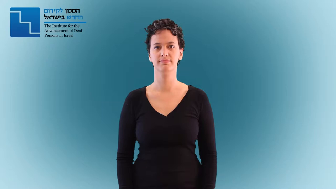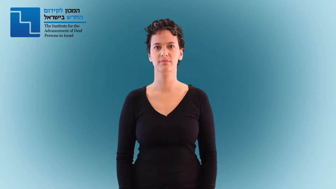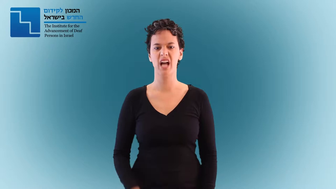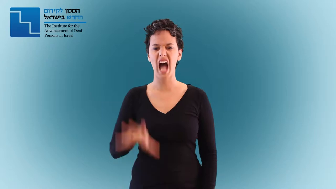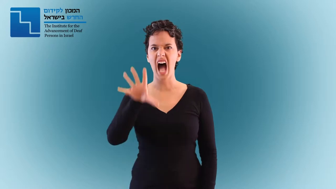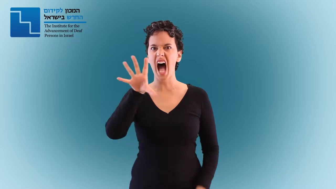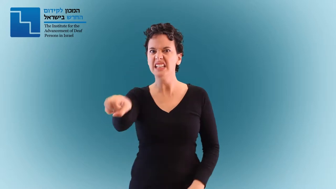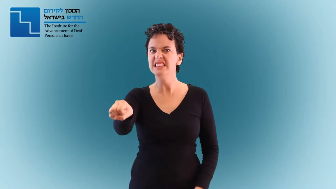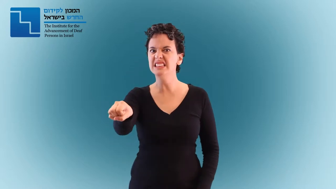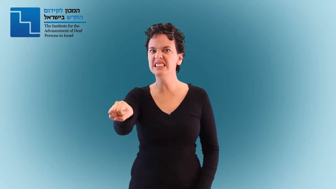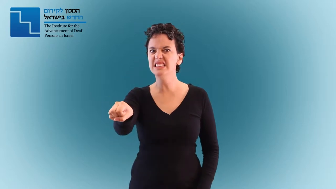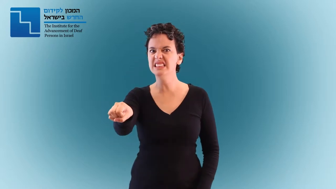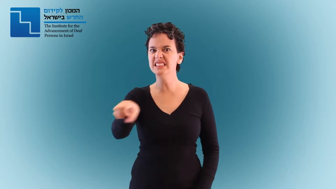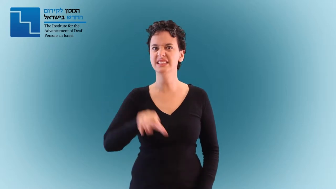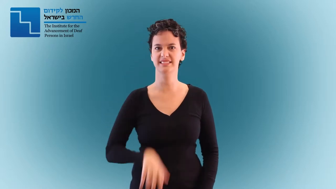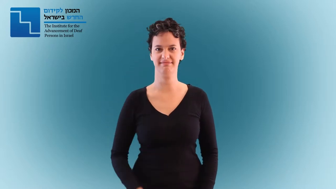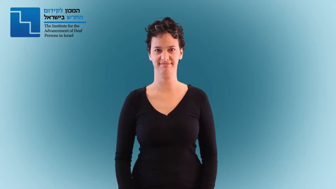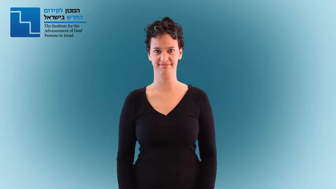לטרוף